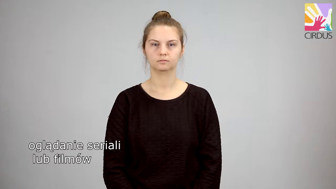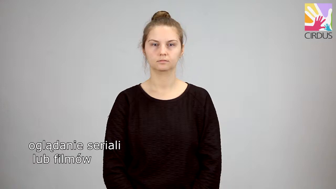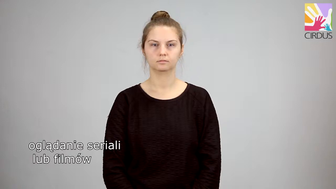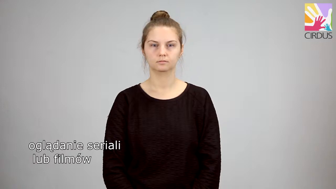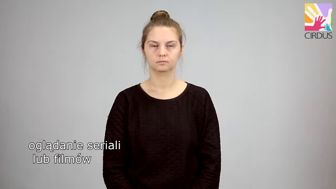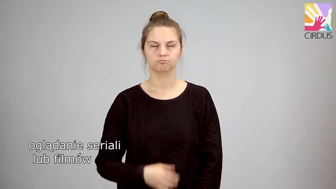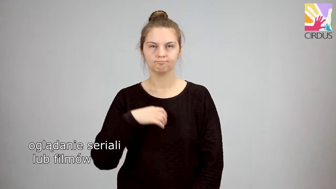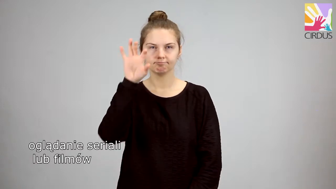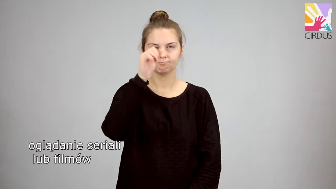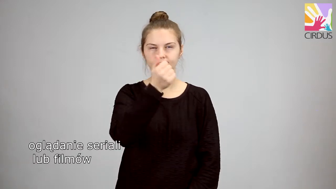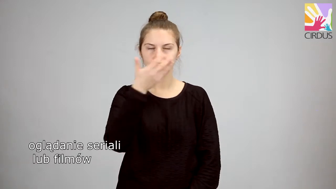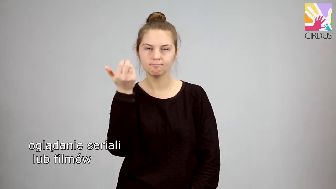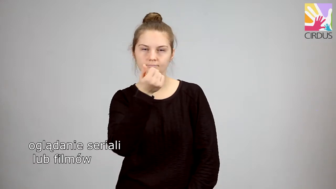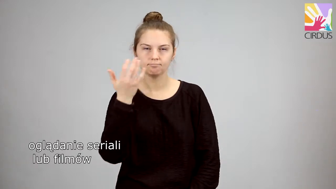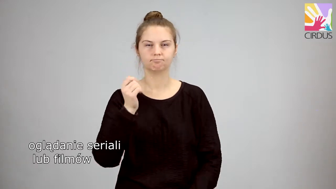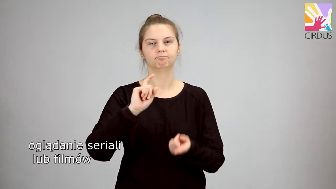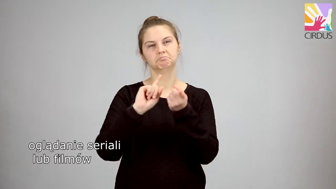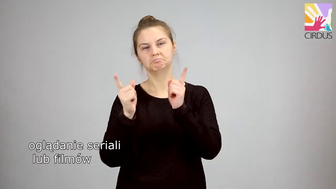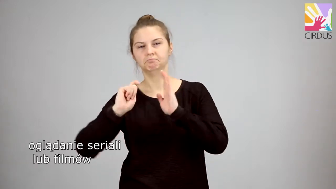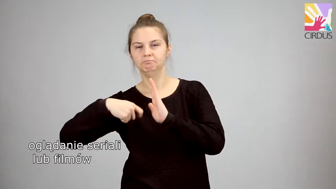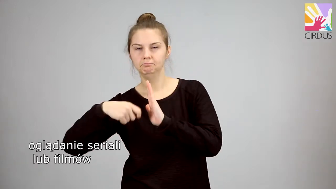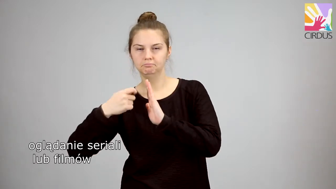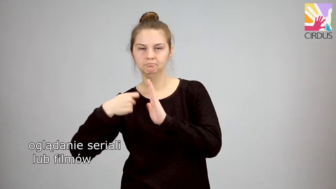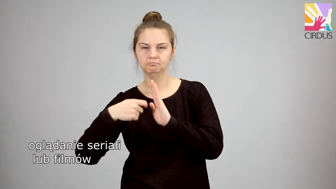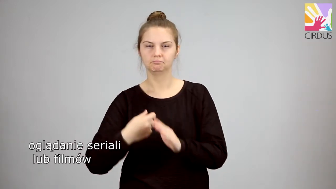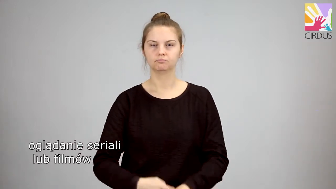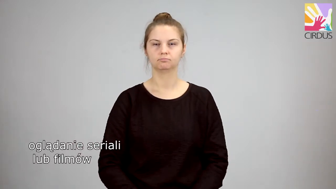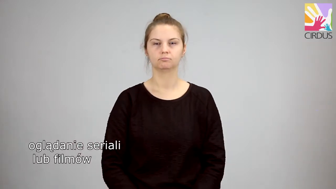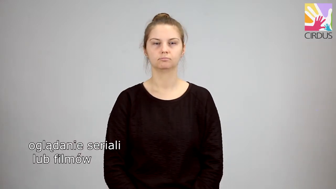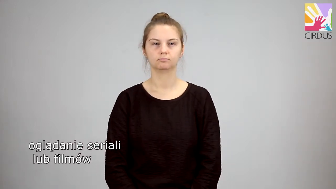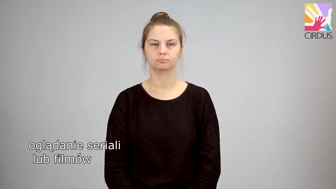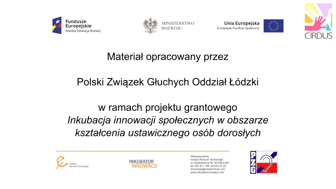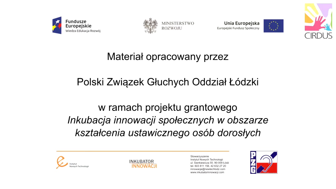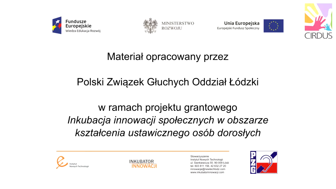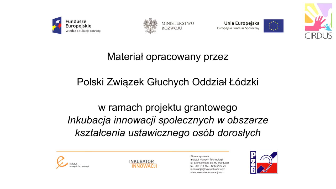oglądanie seriali lub filmów